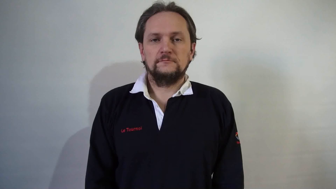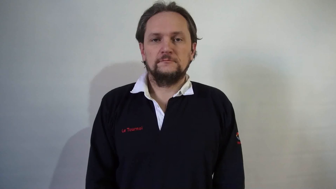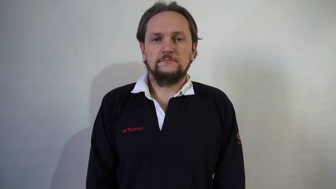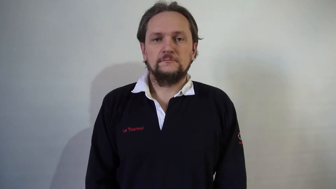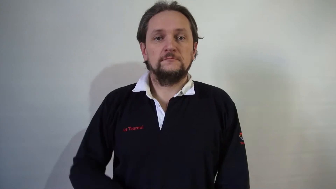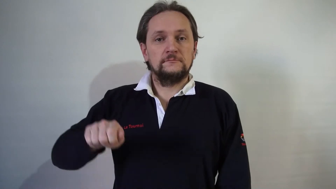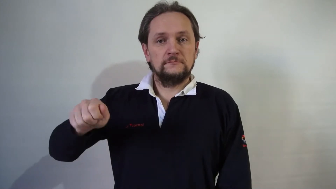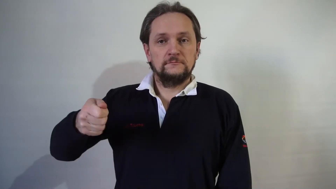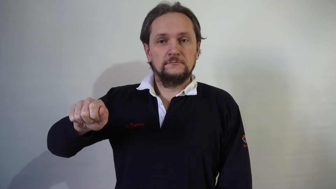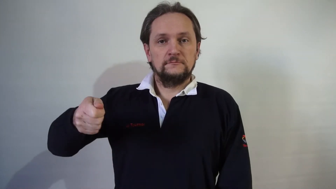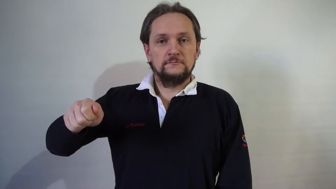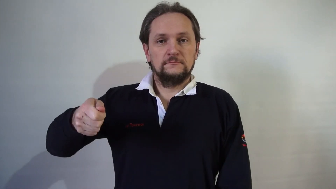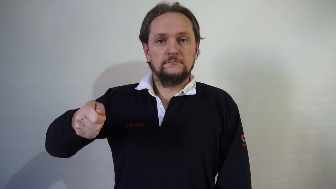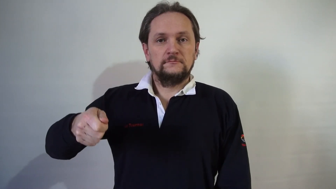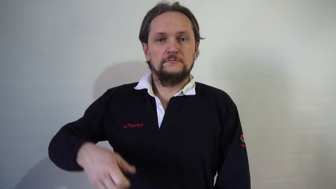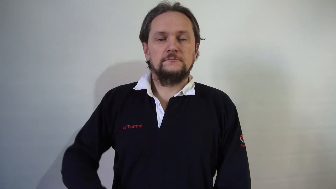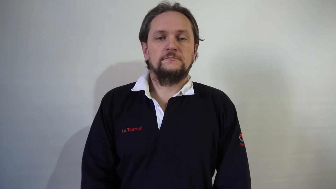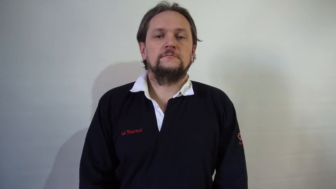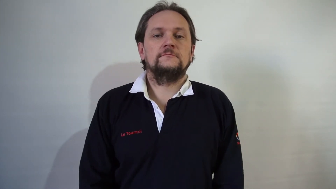Clef